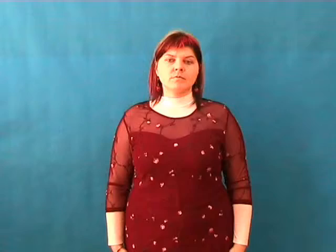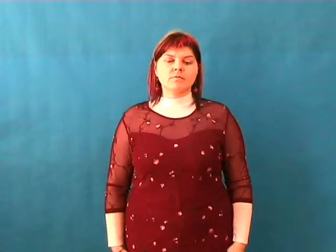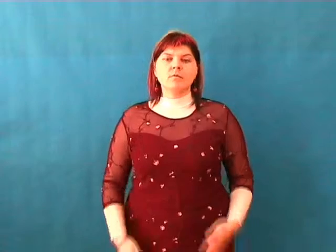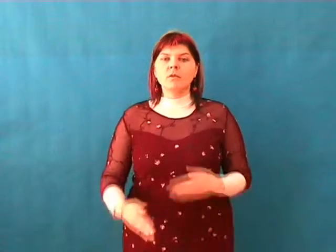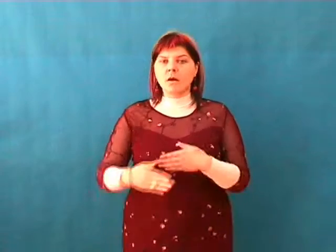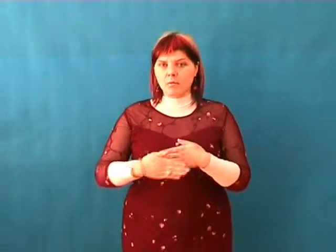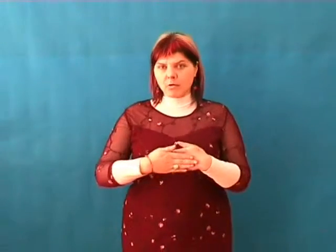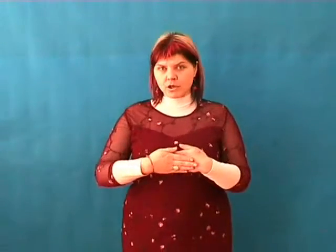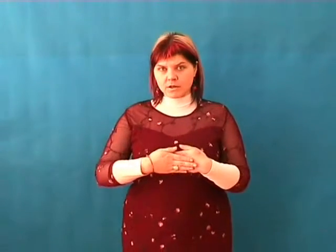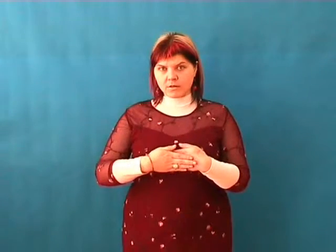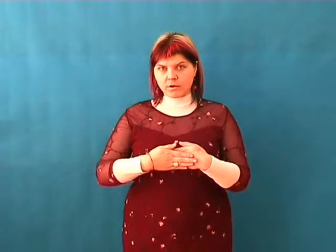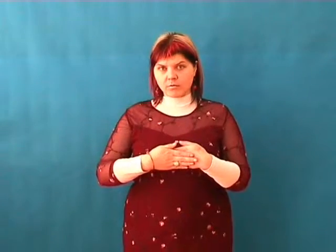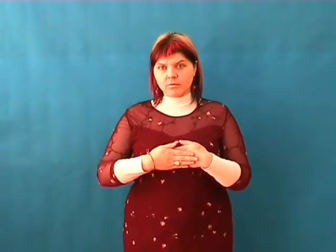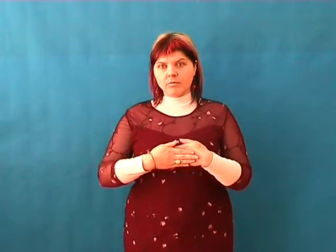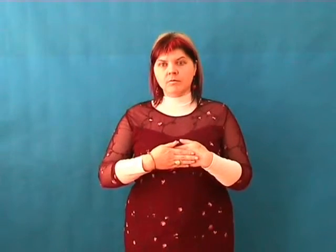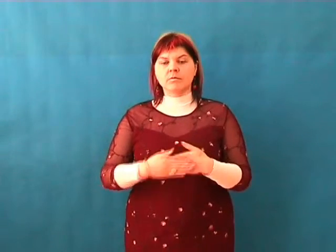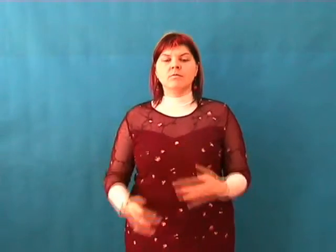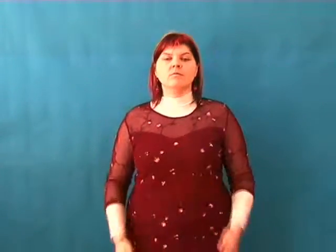małżeństwo